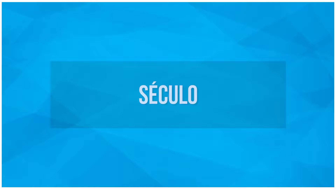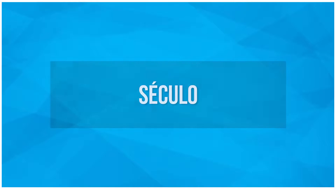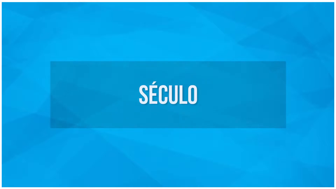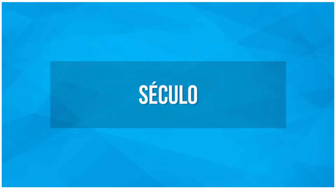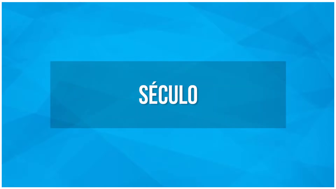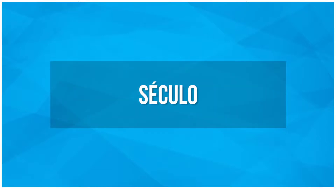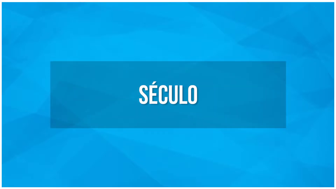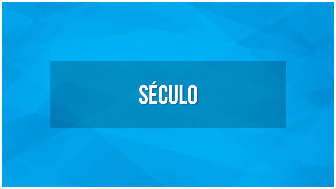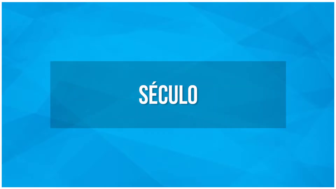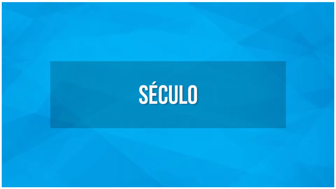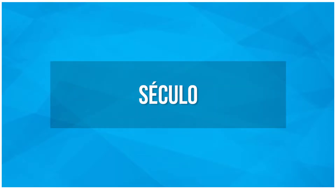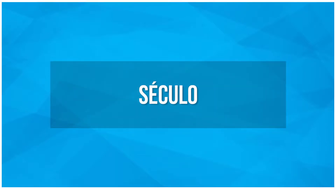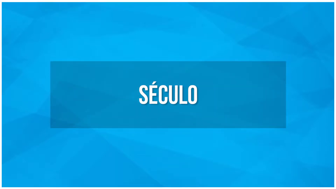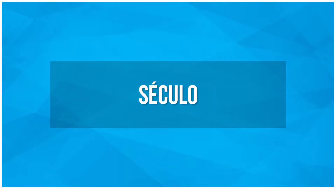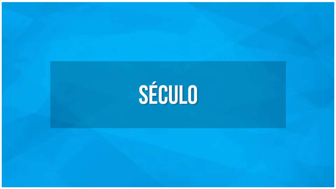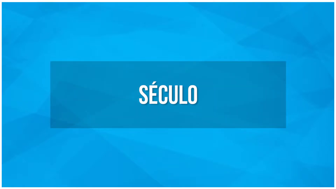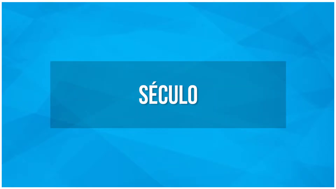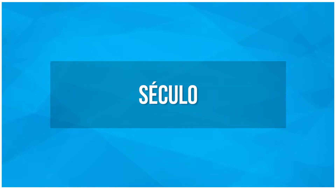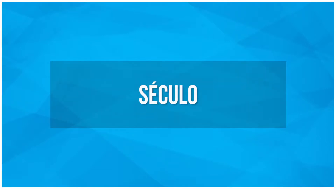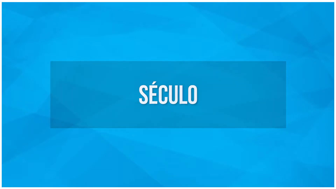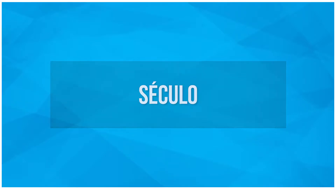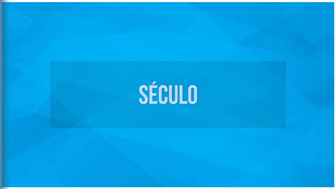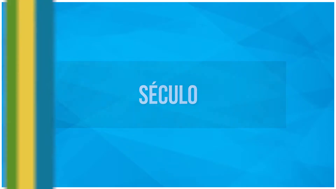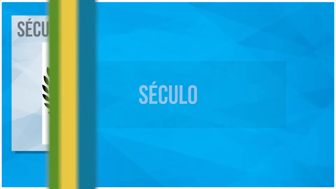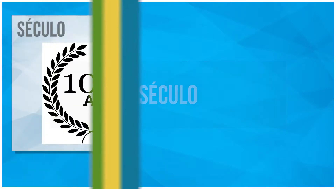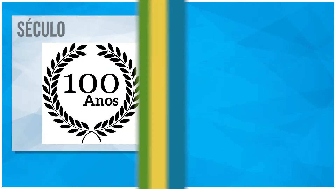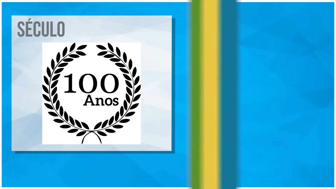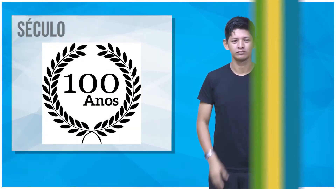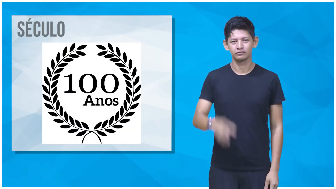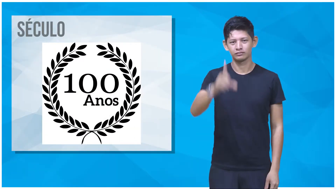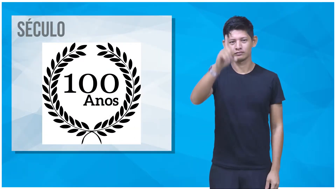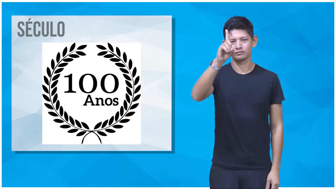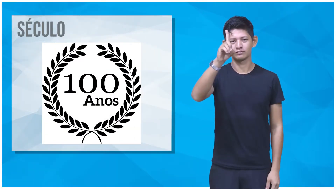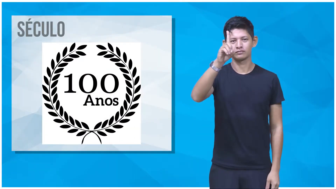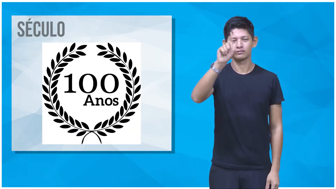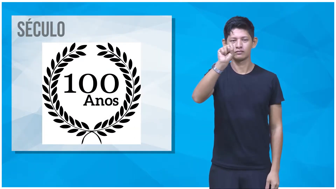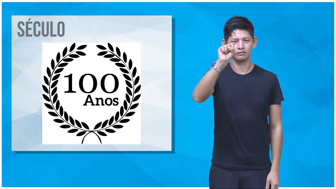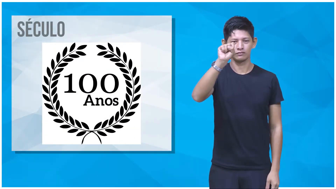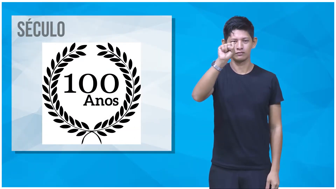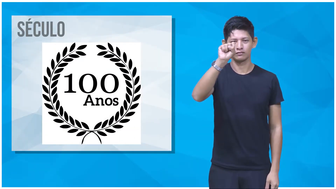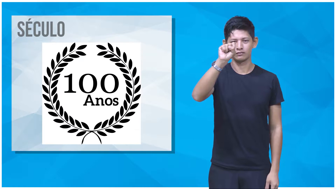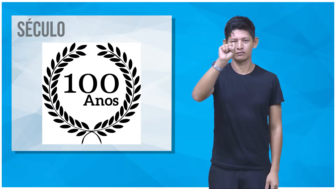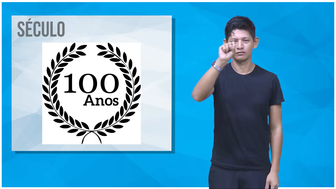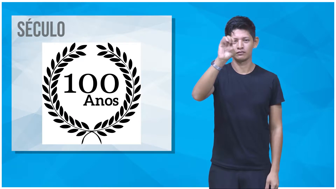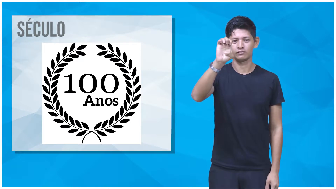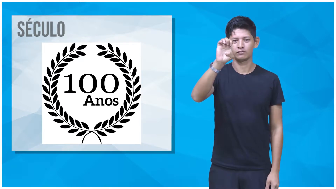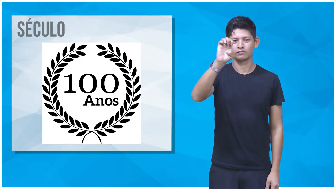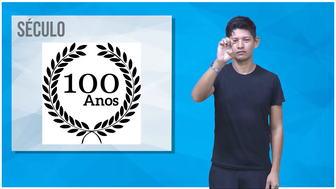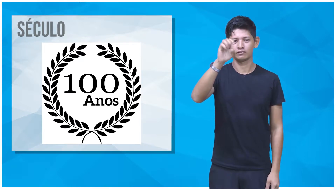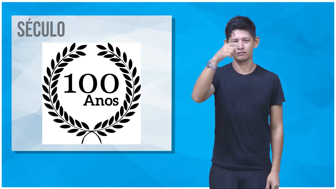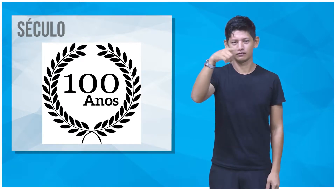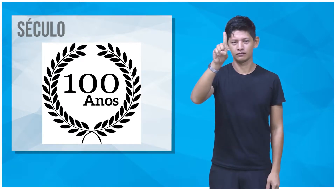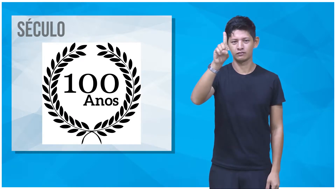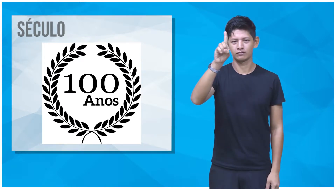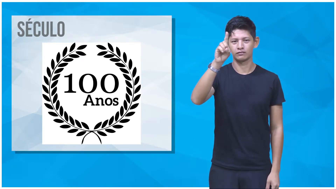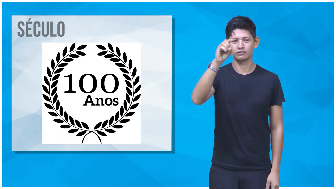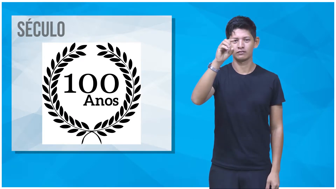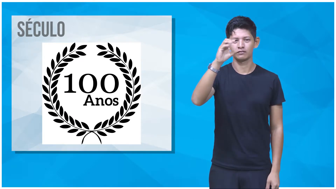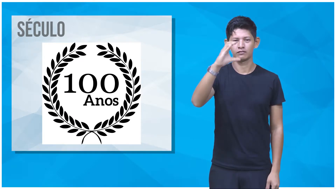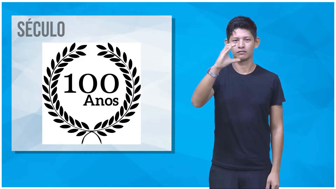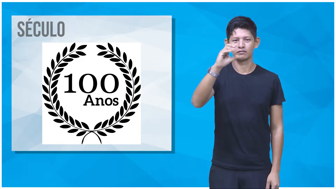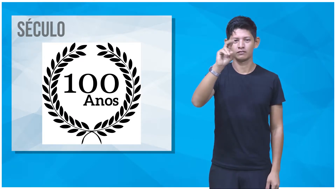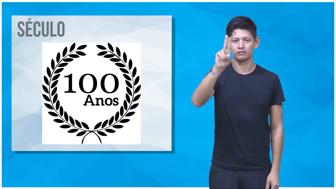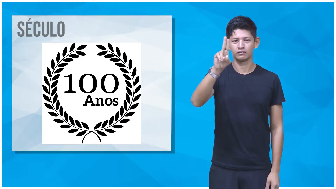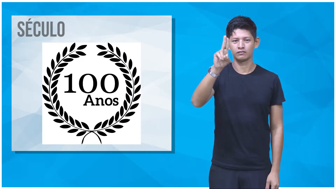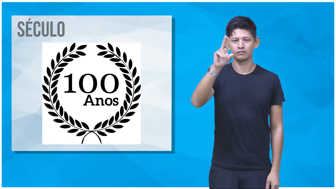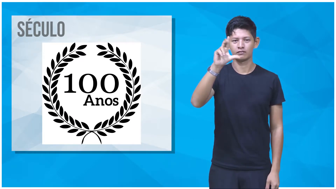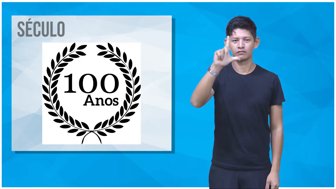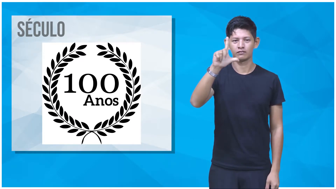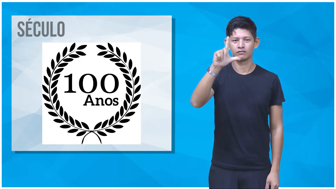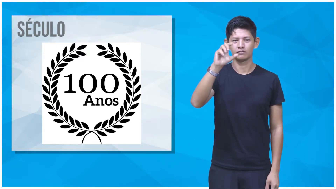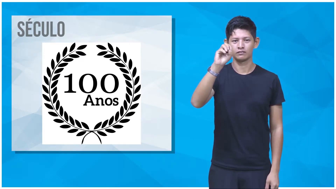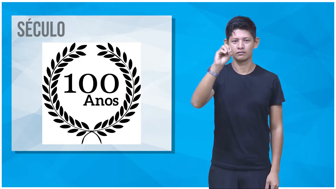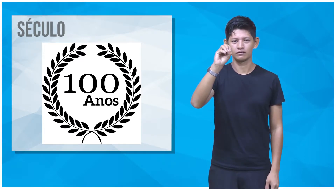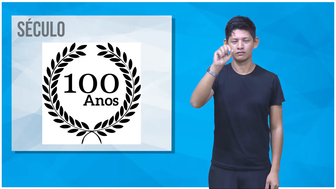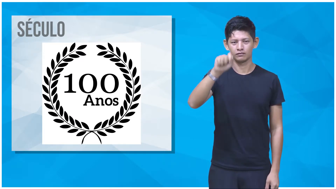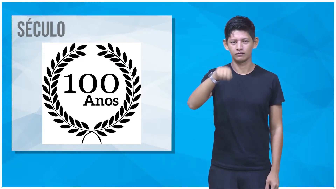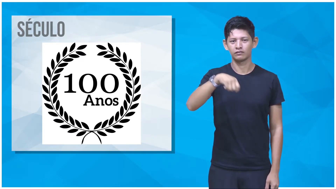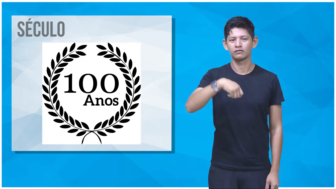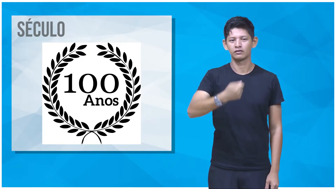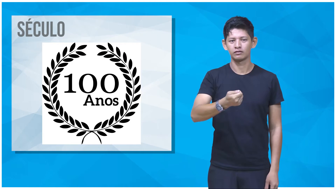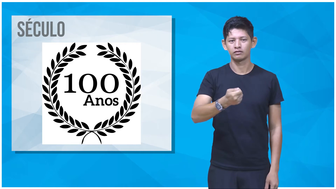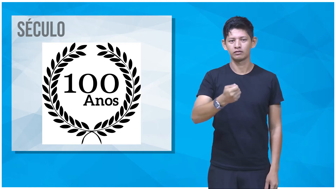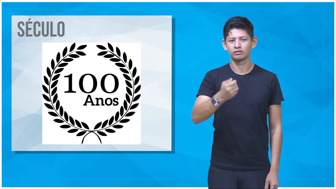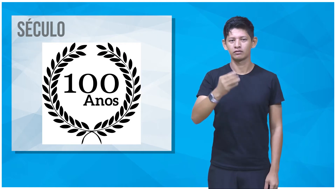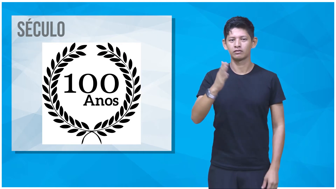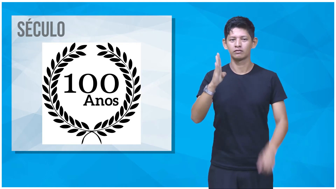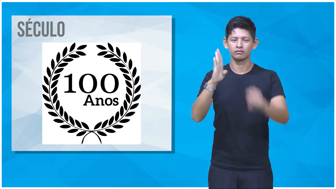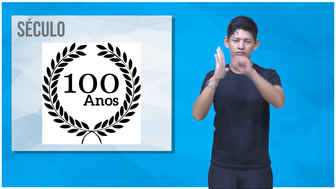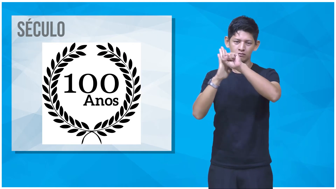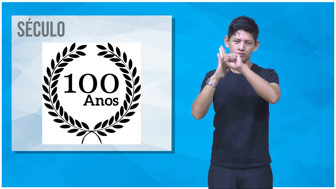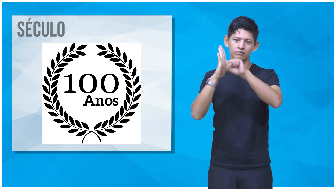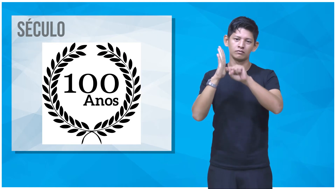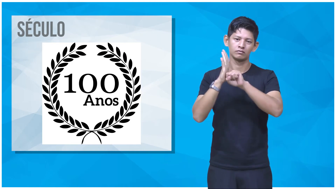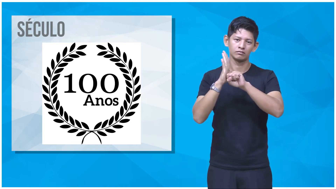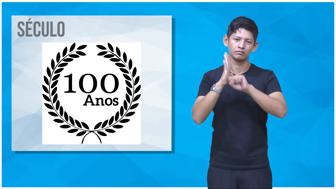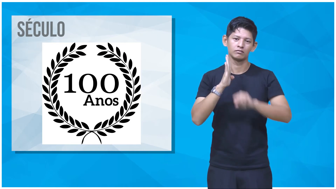SÉCULO